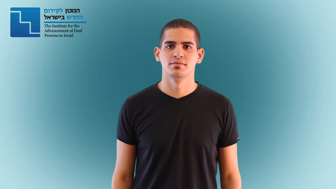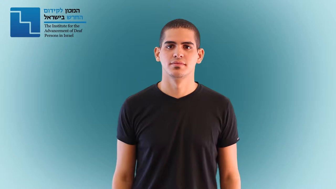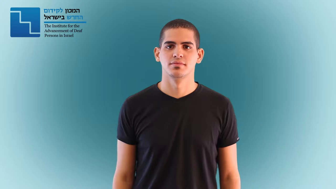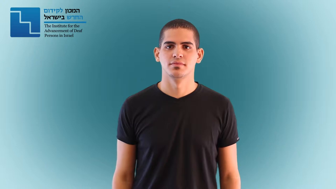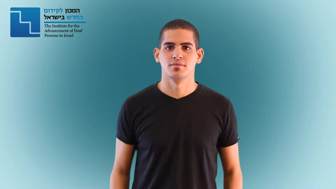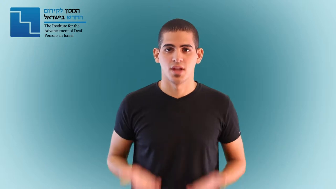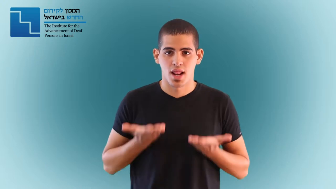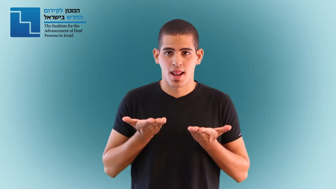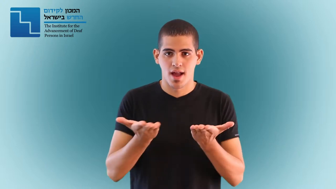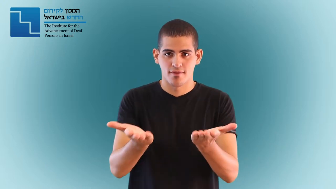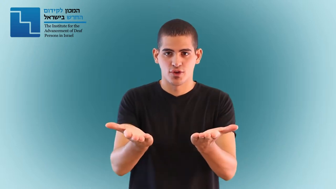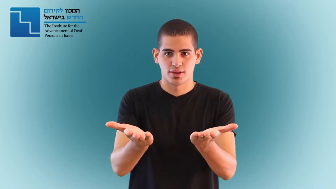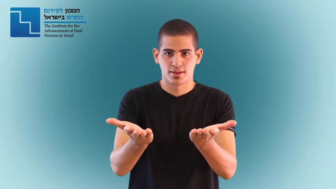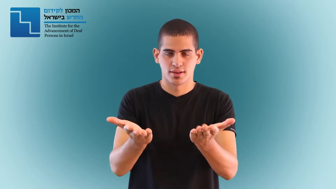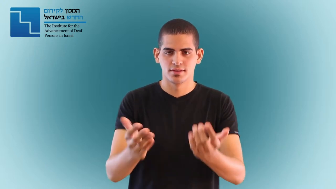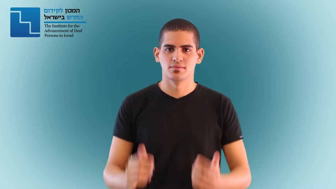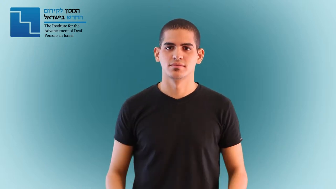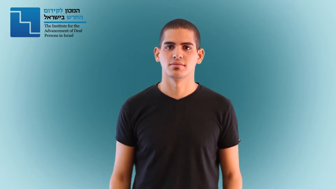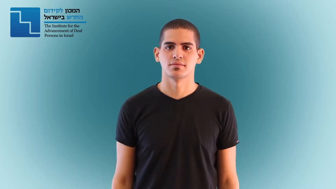לאפות